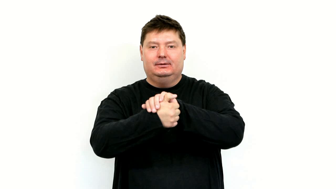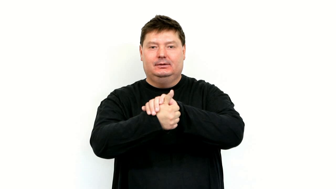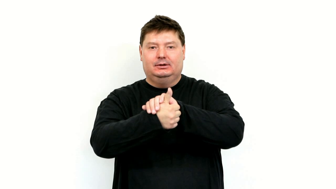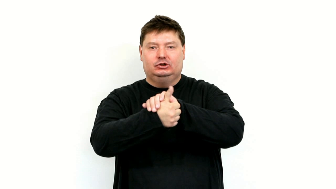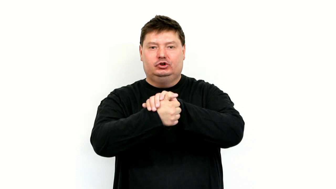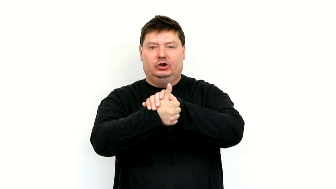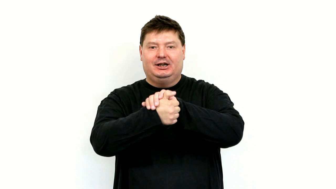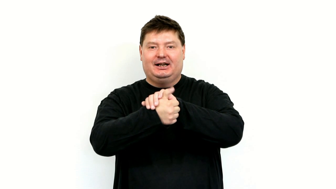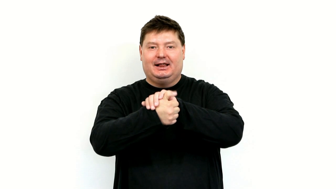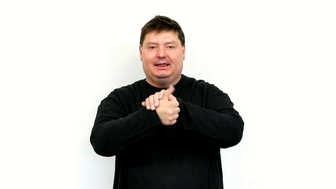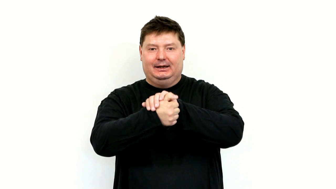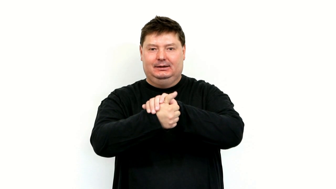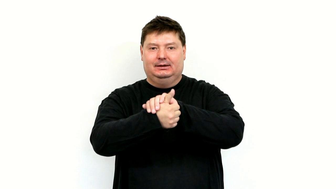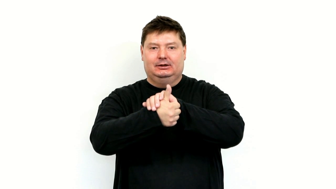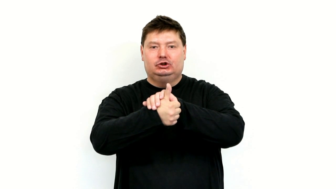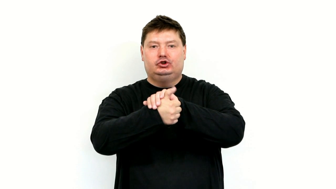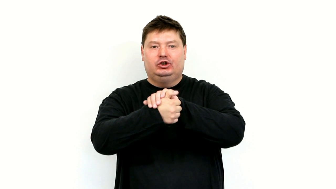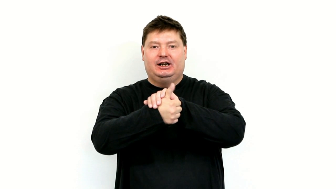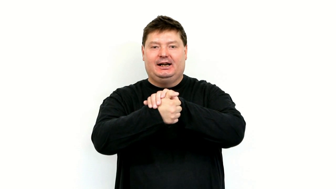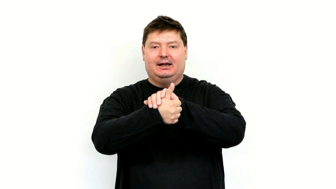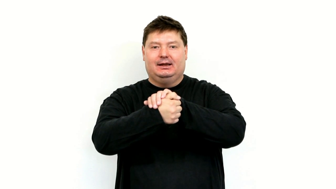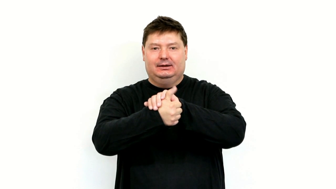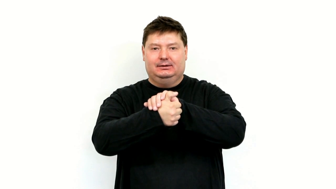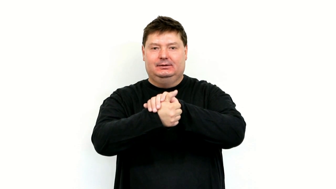Schildkröte